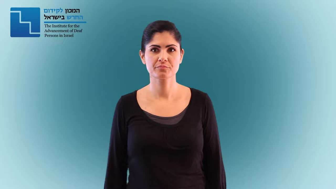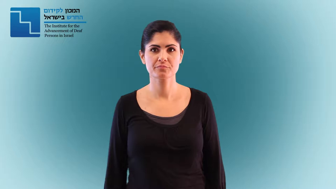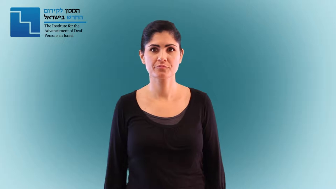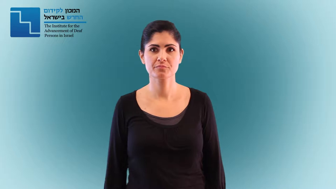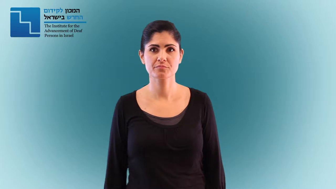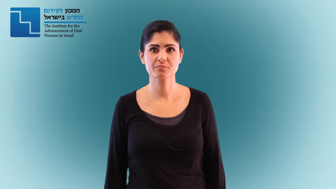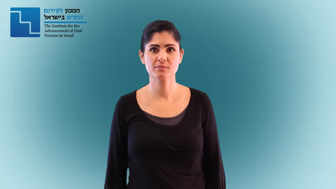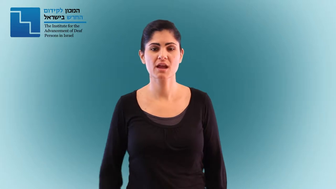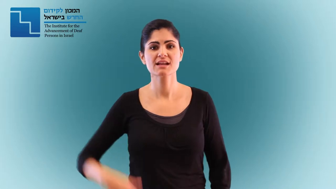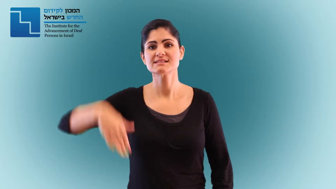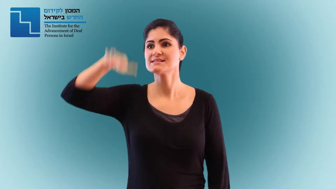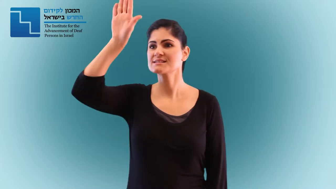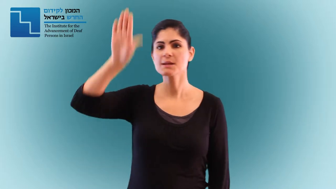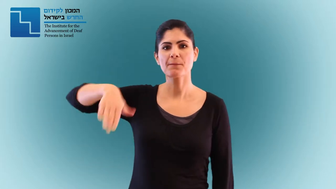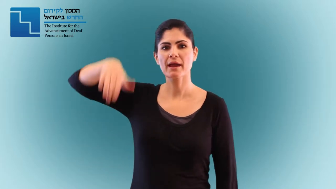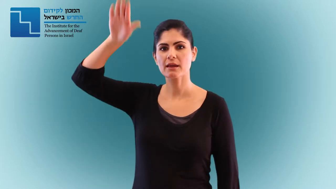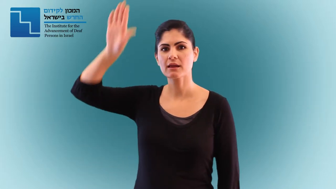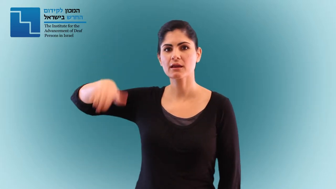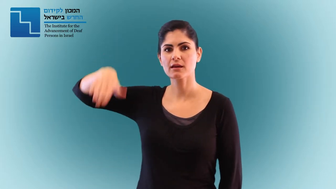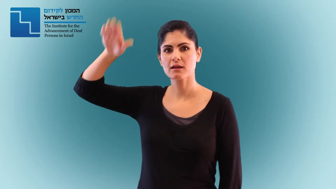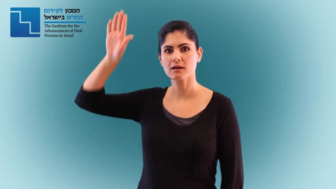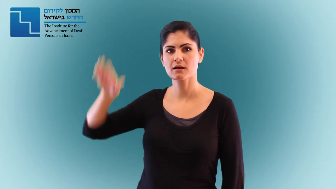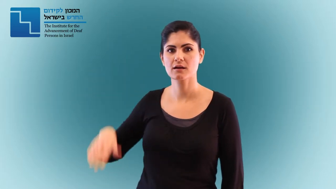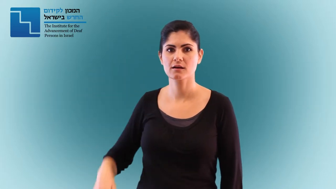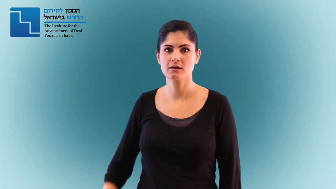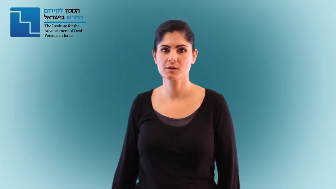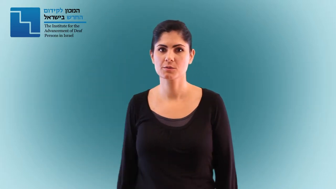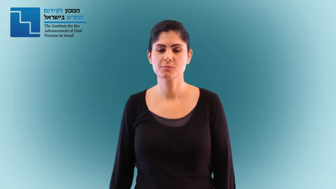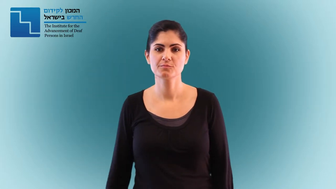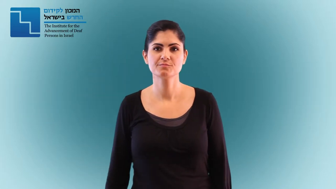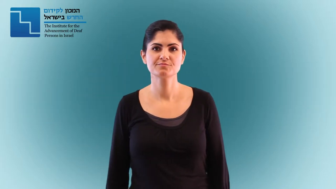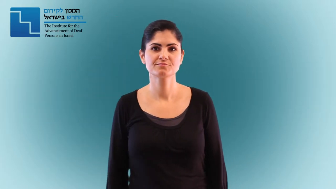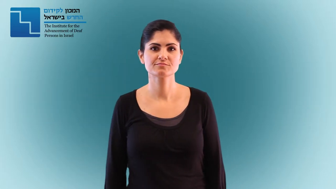צבע